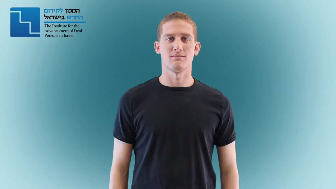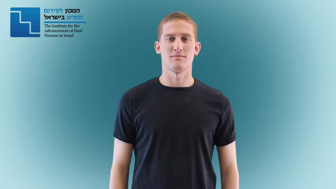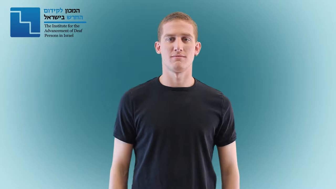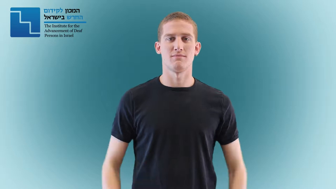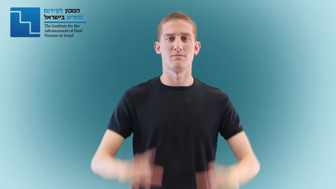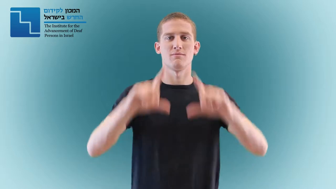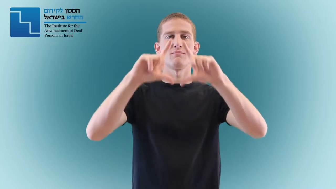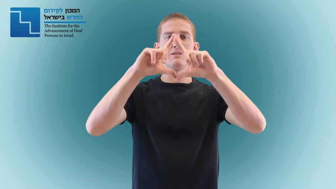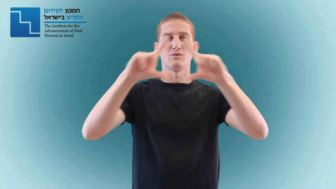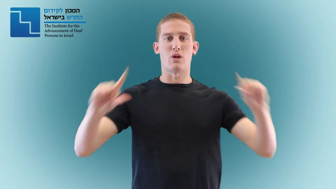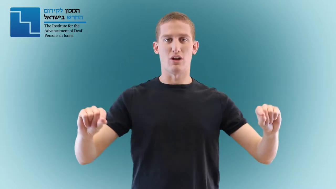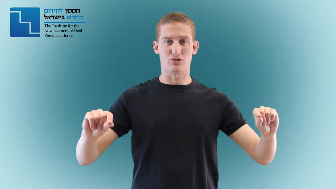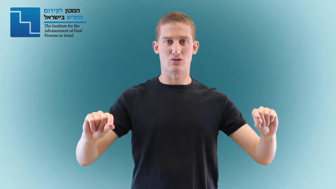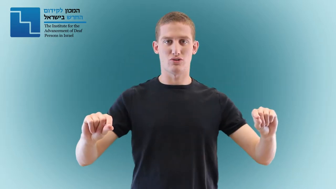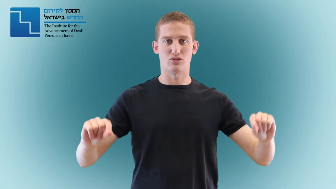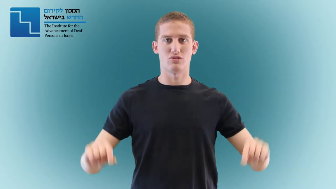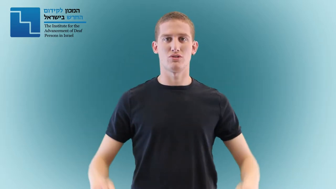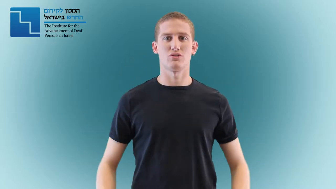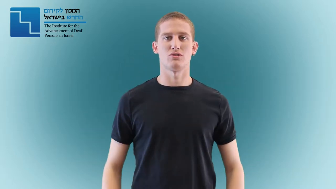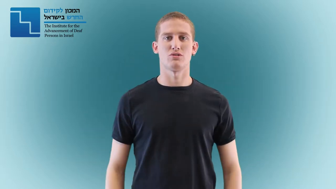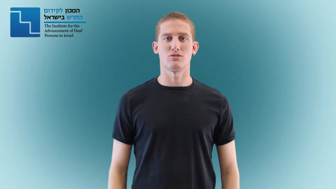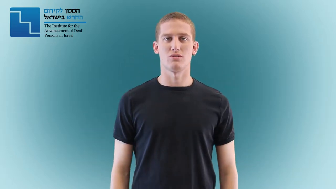משולש